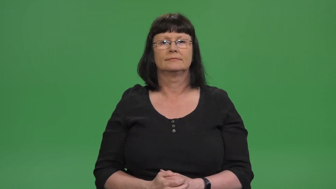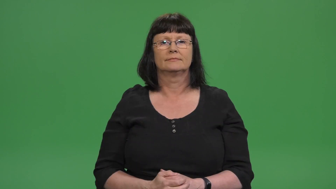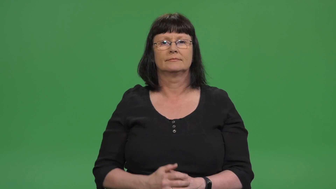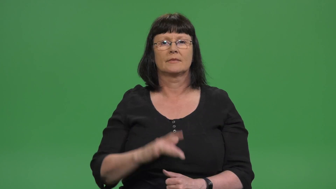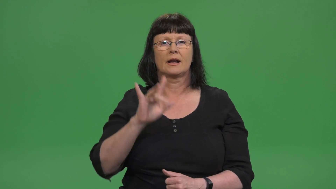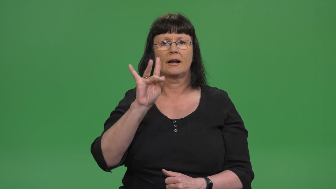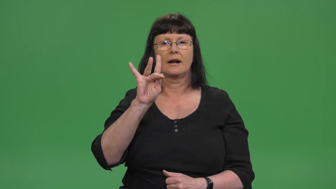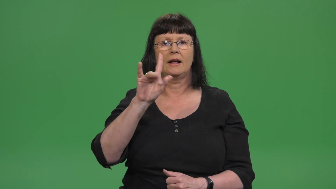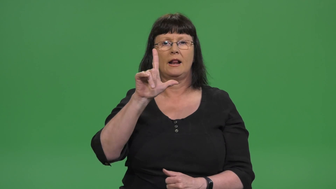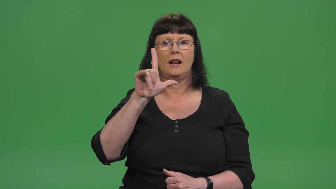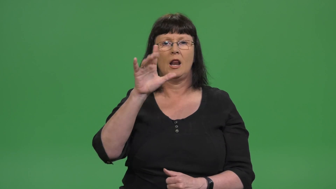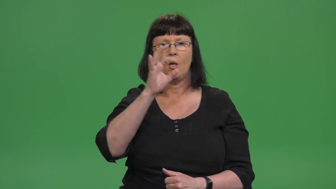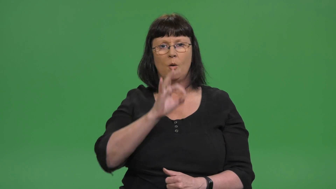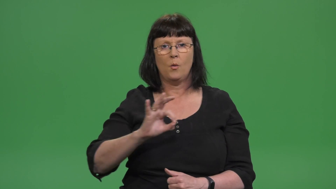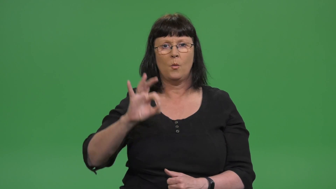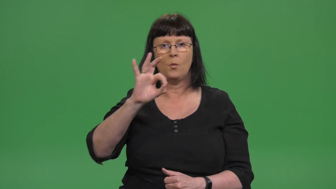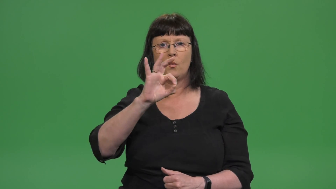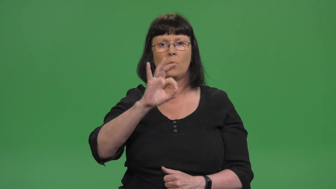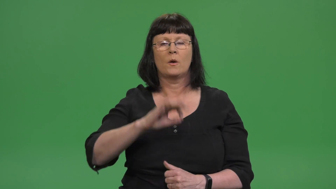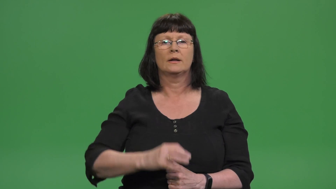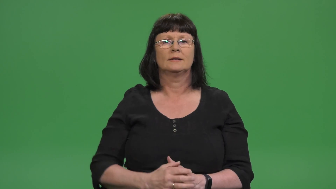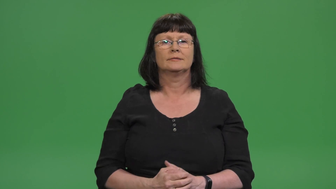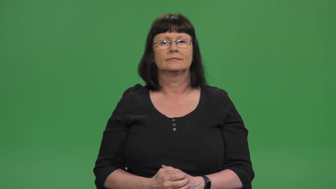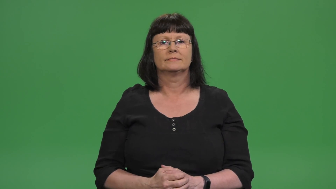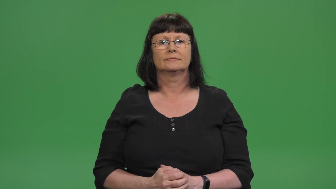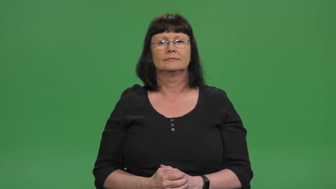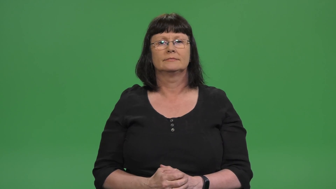Gló